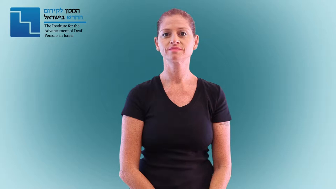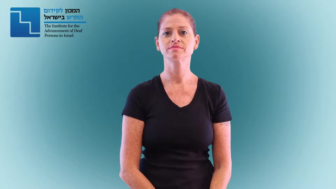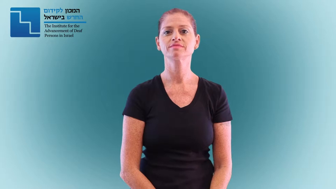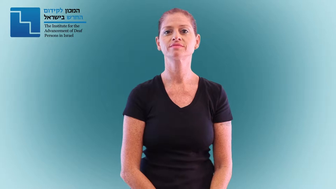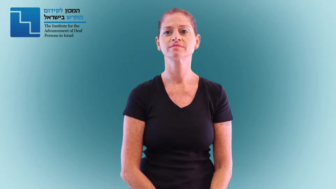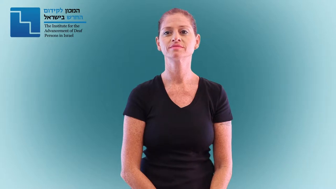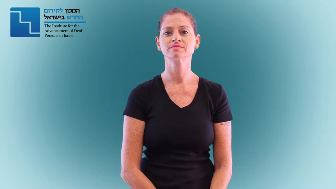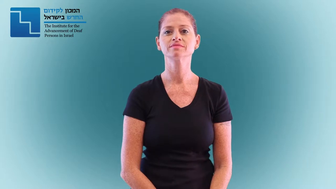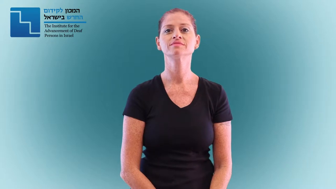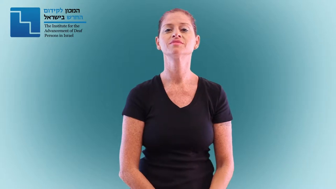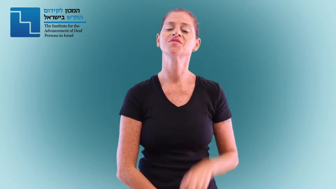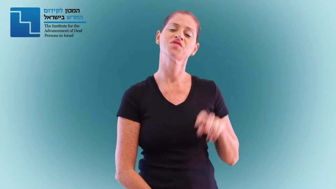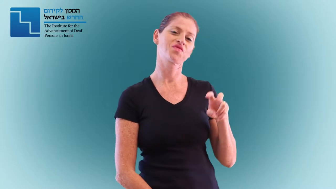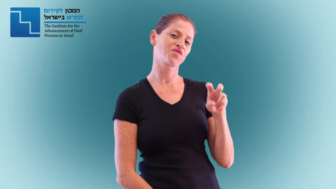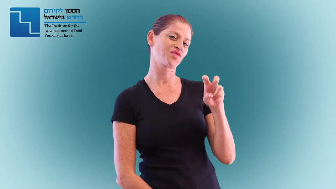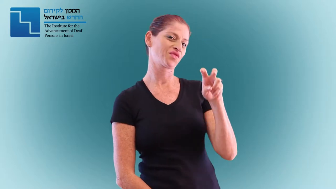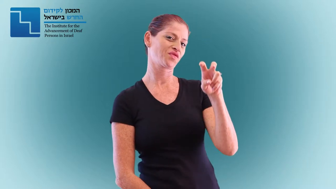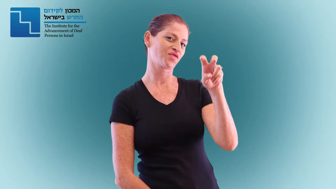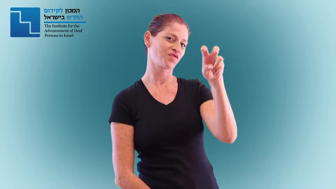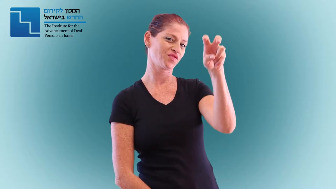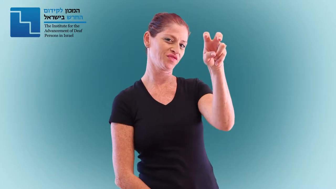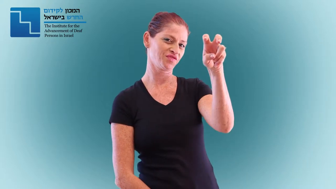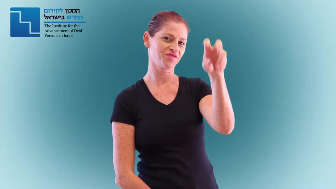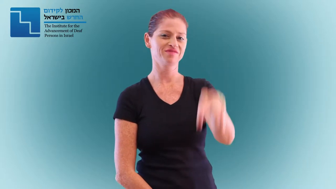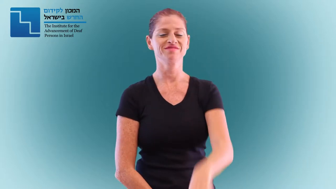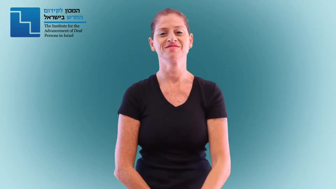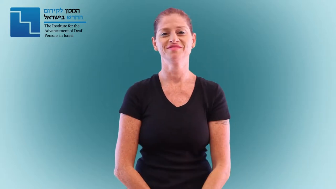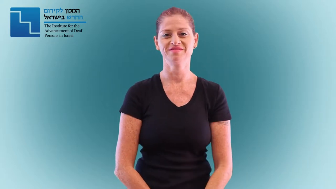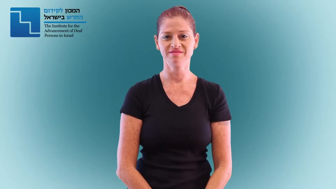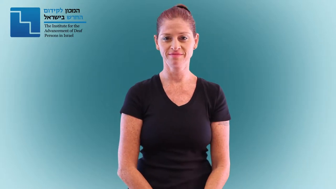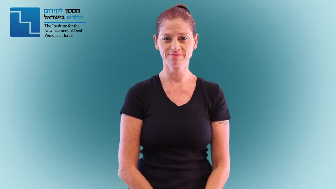מדרגות נעות